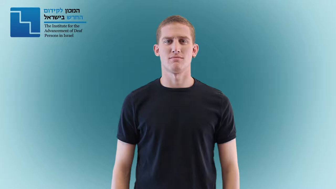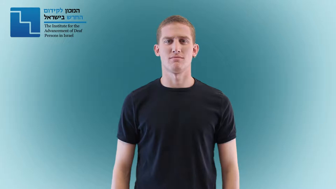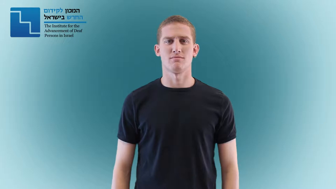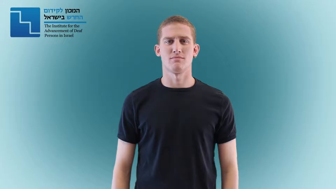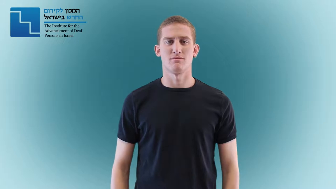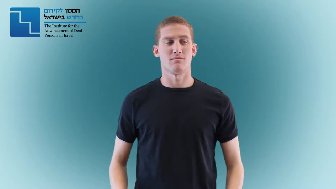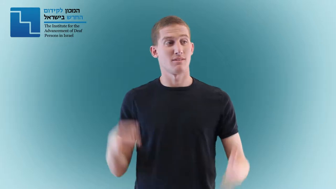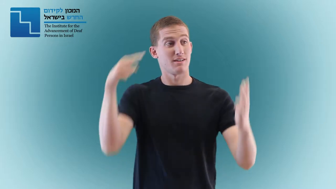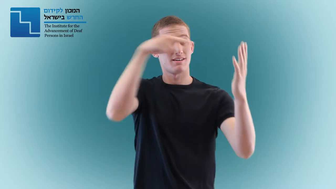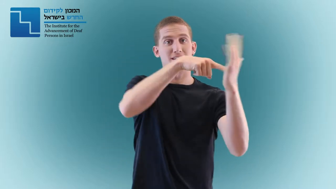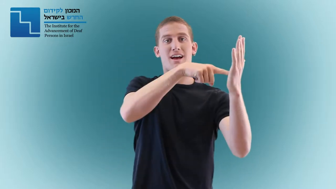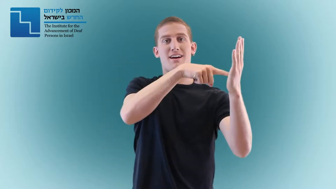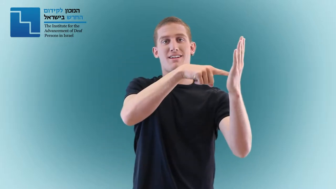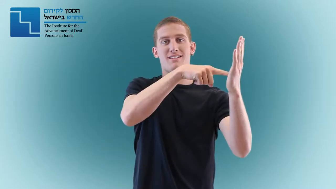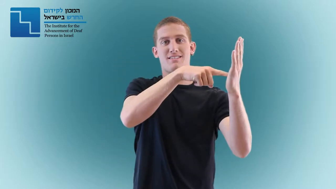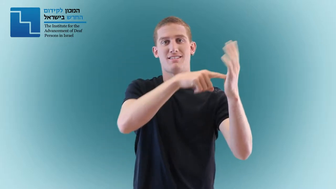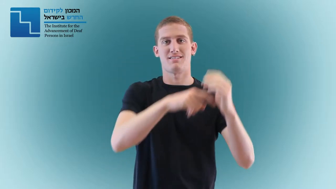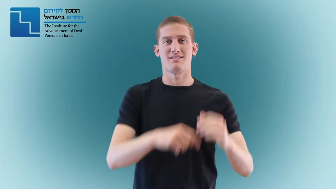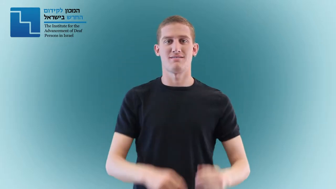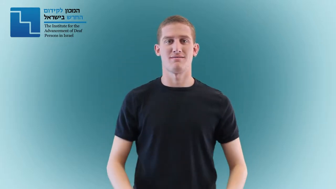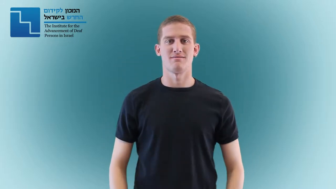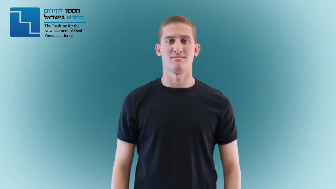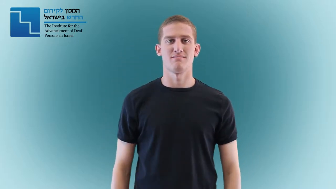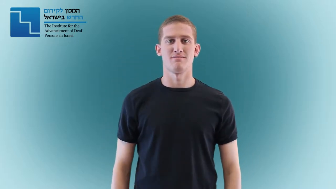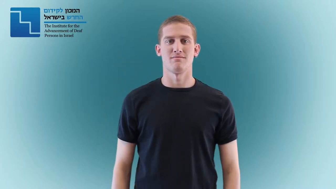יעד